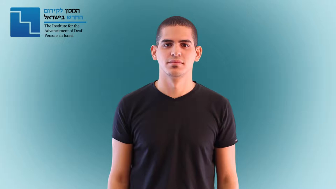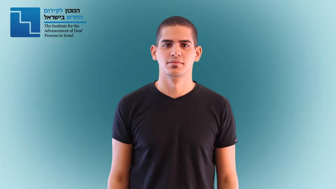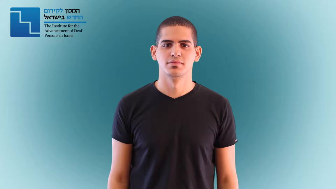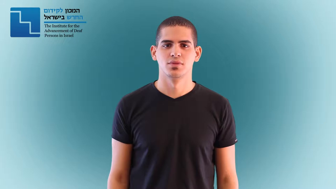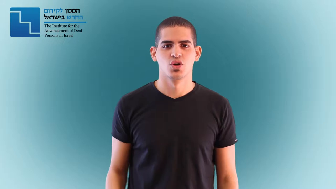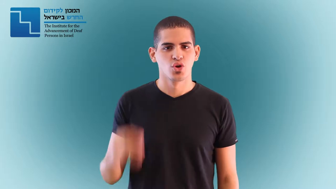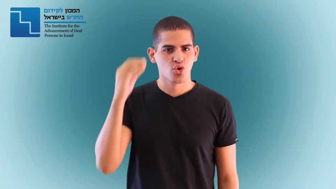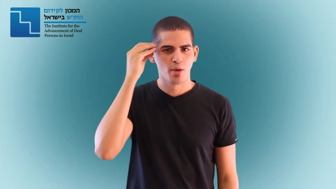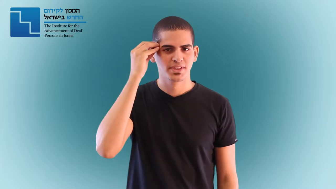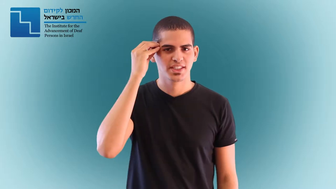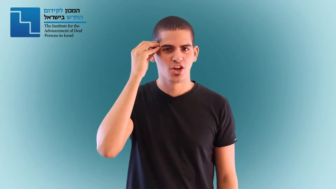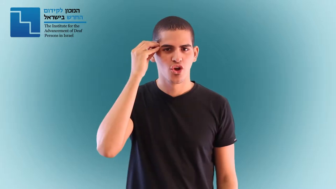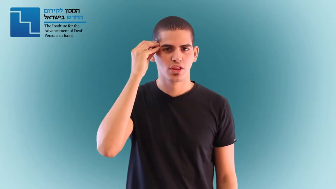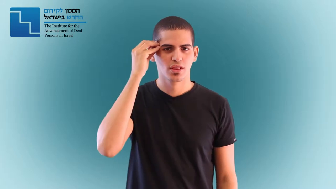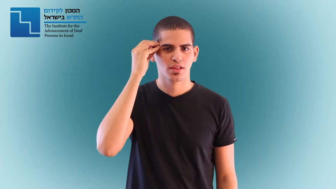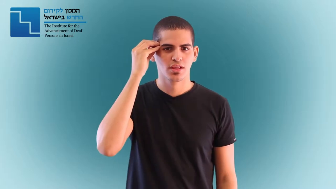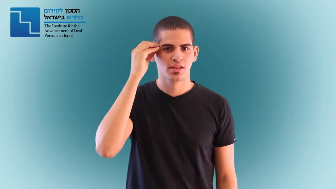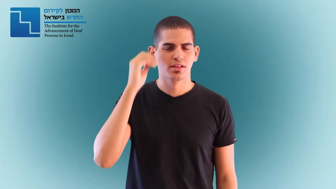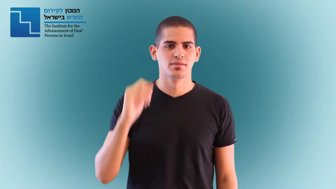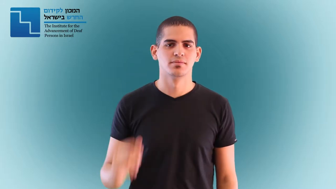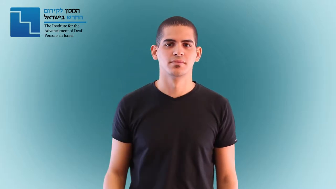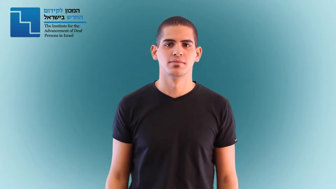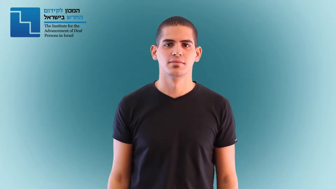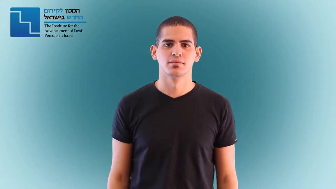יום הזיכרון